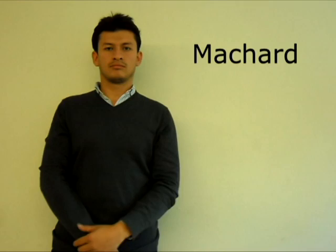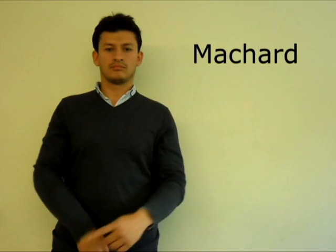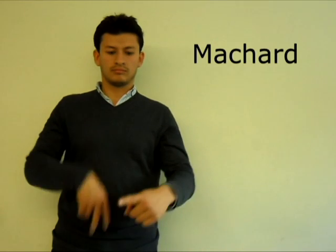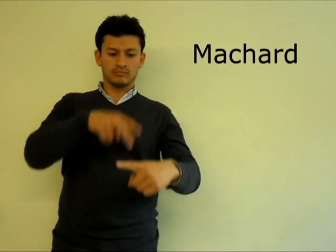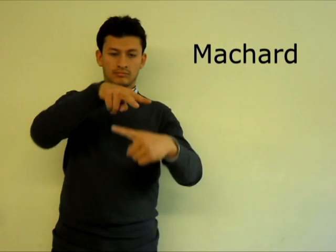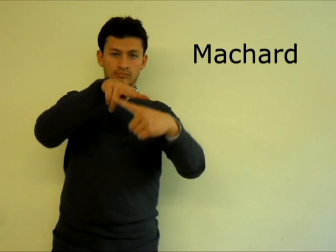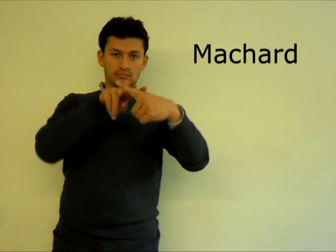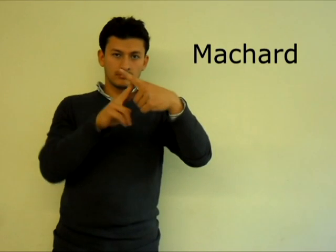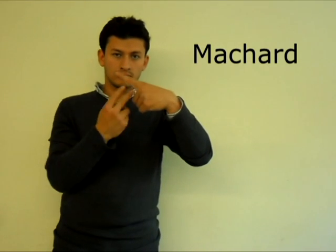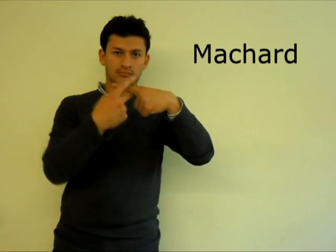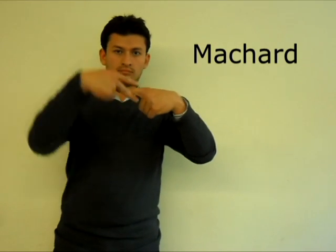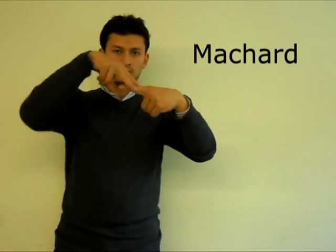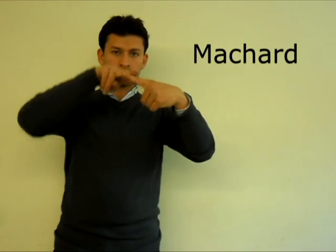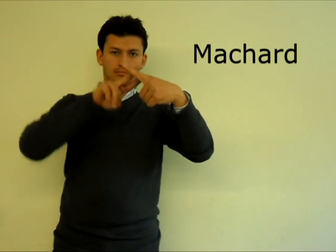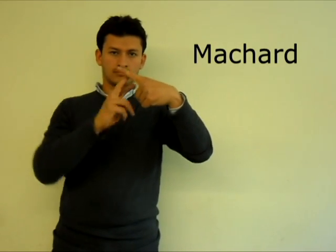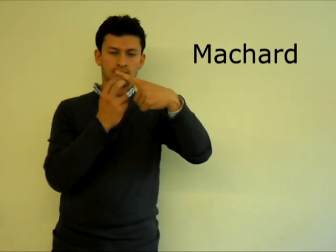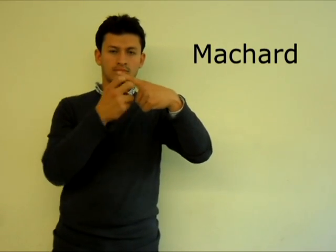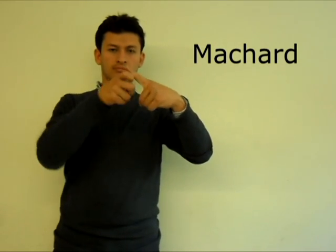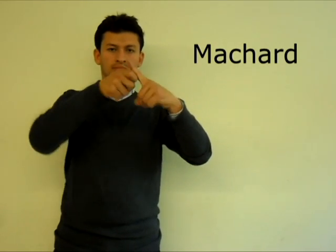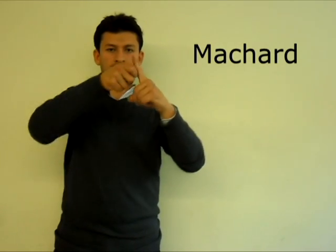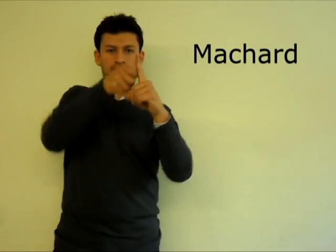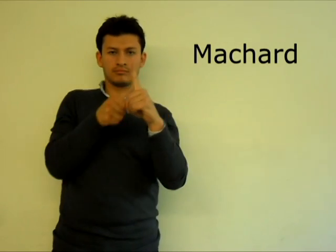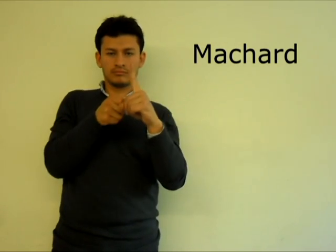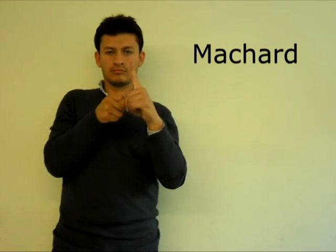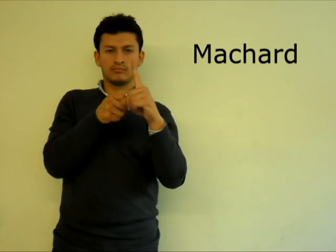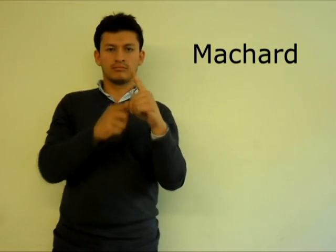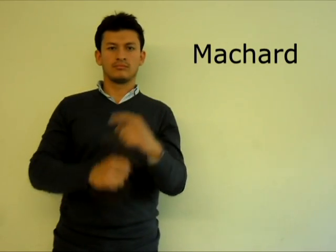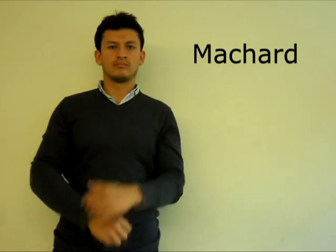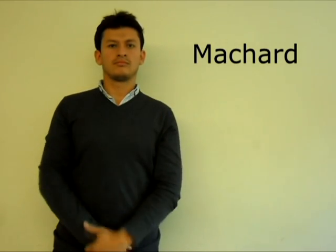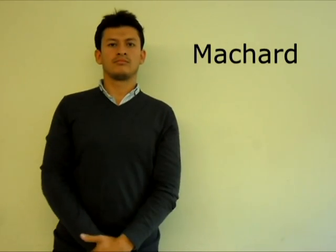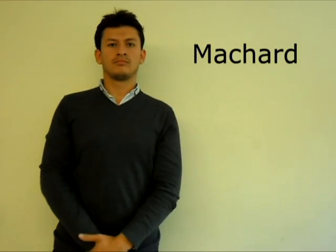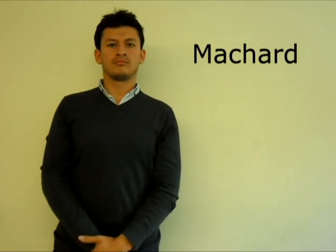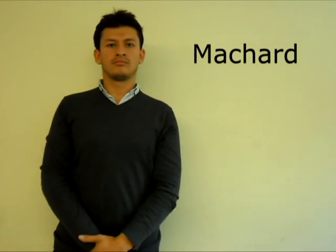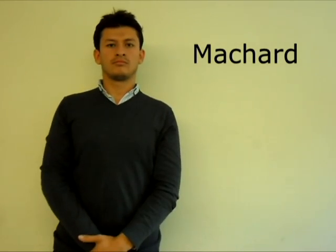Machard